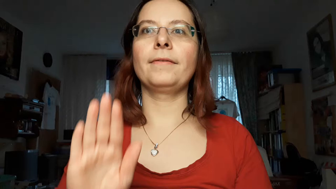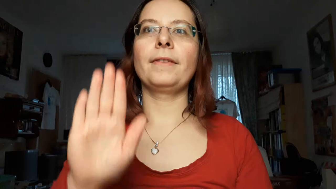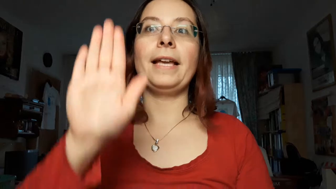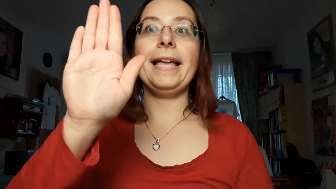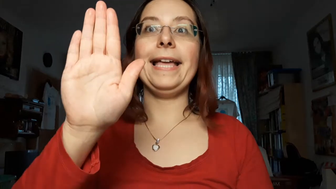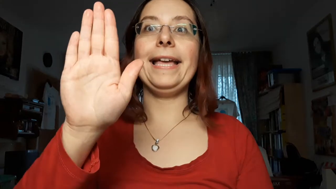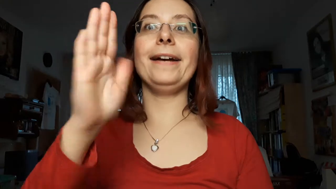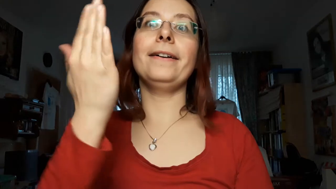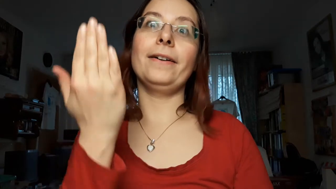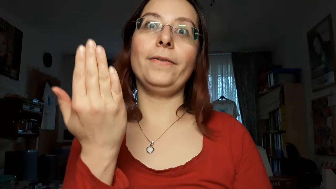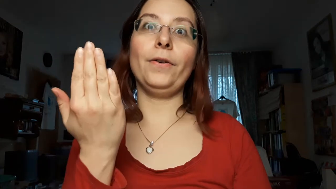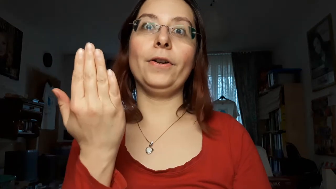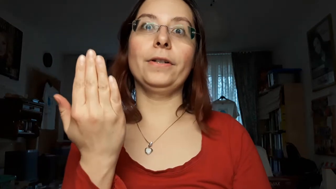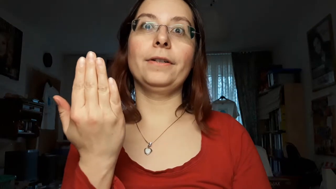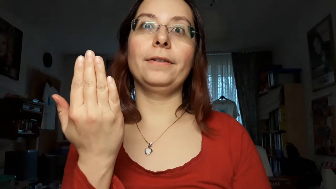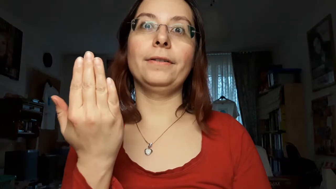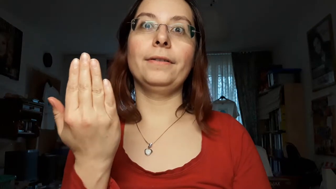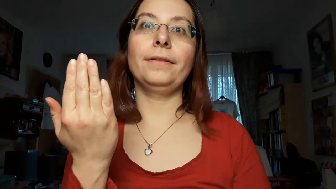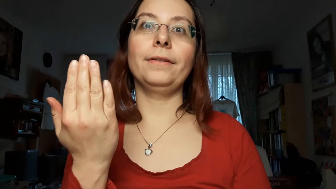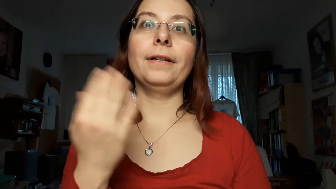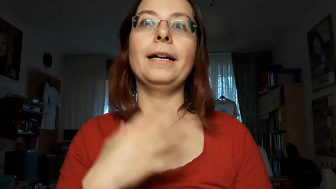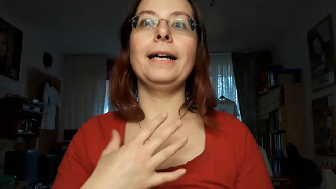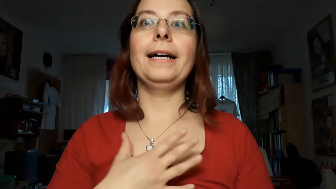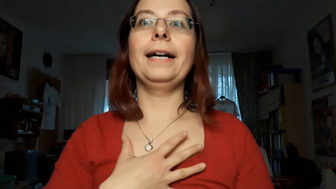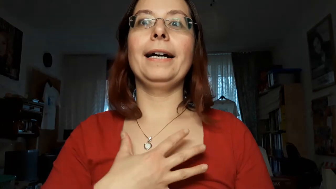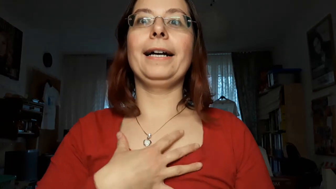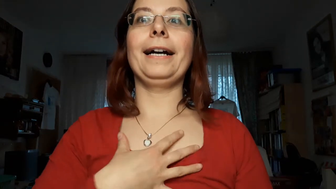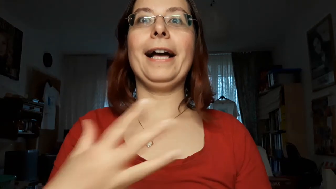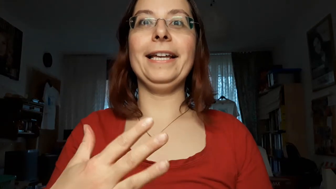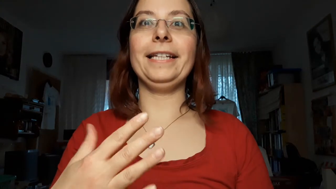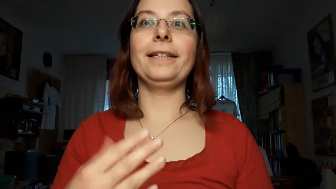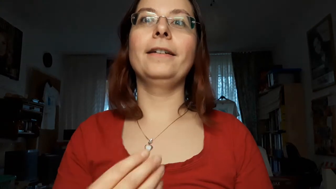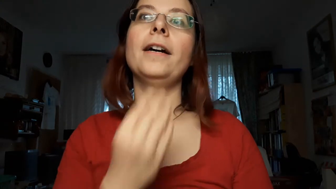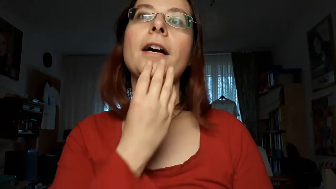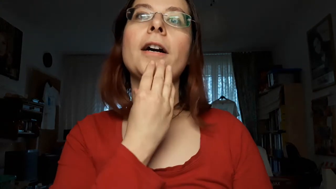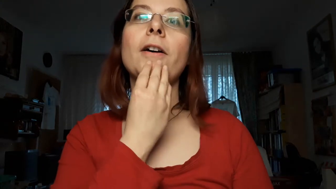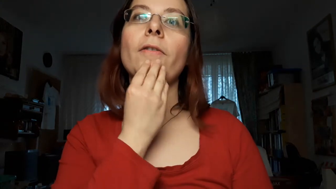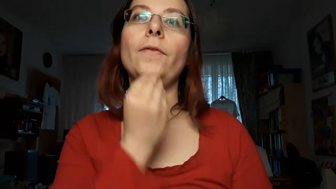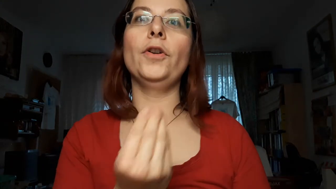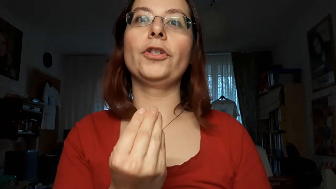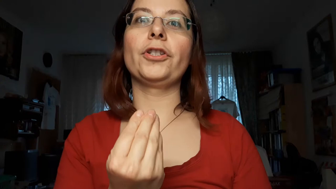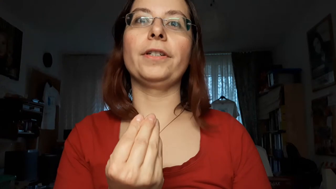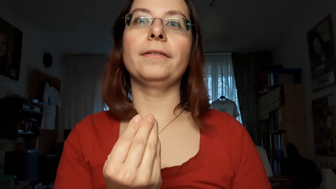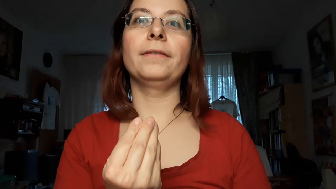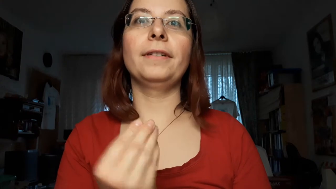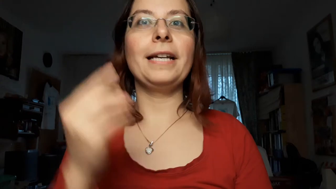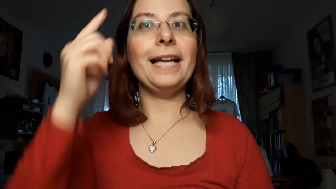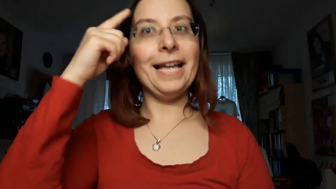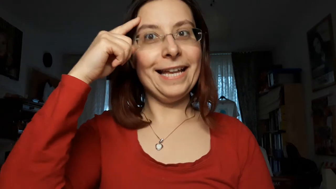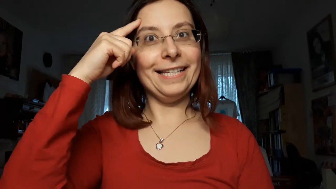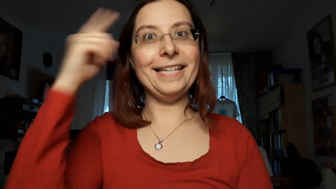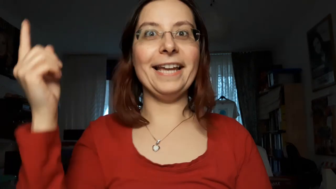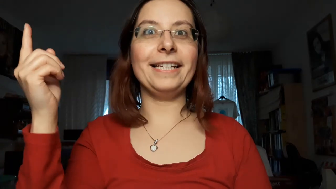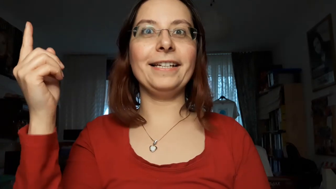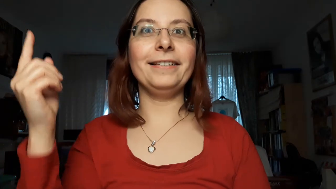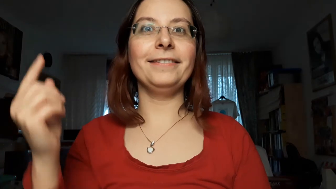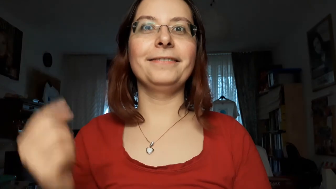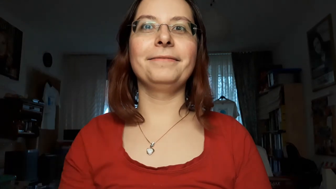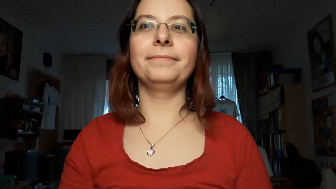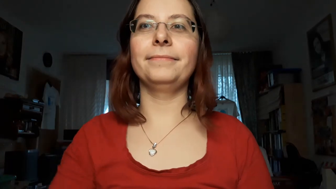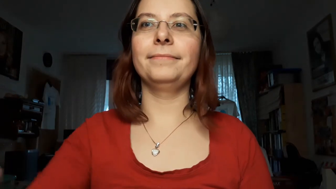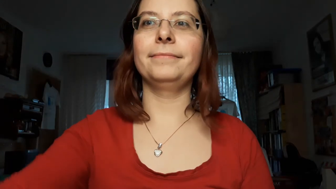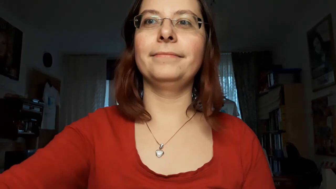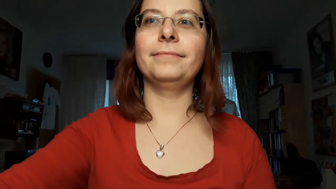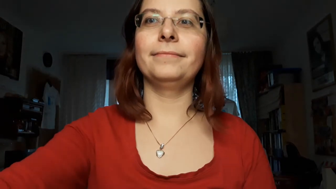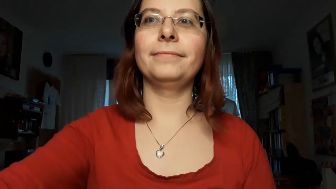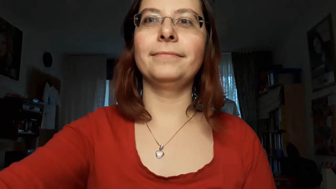Denken